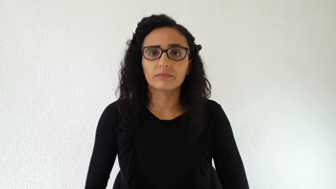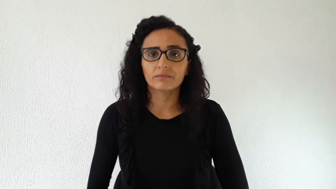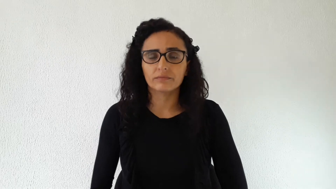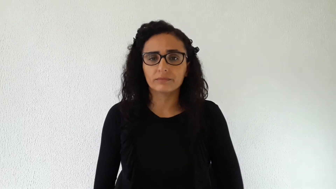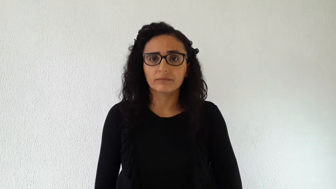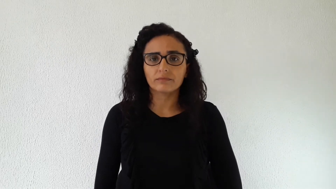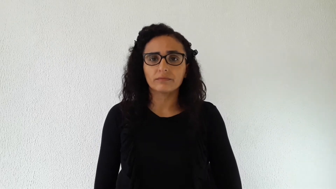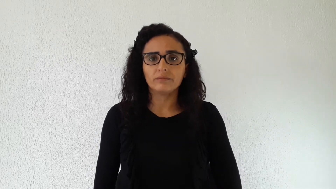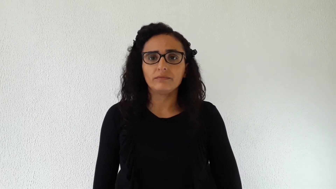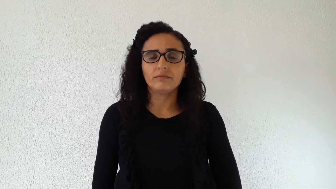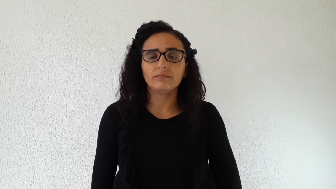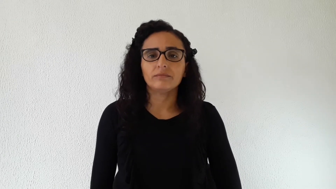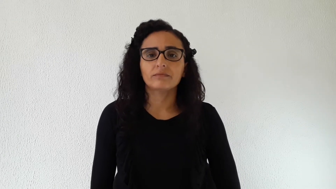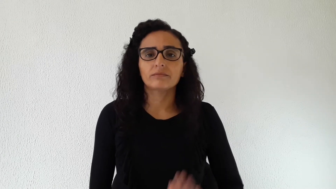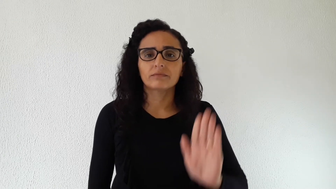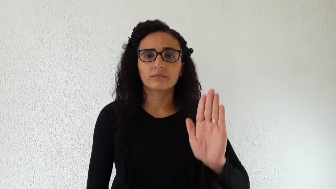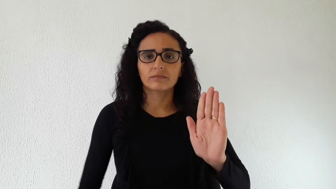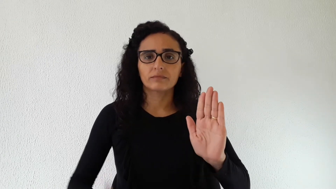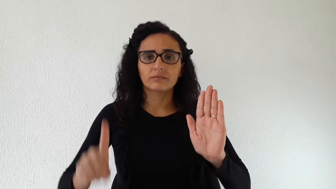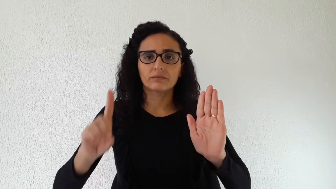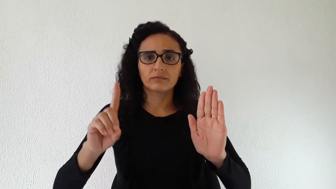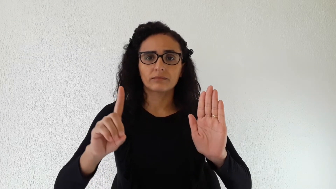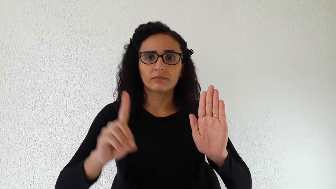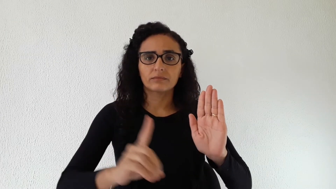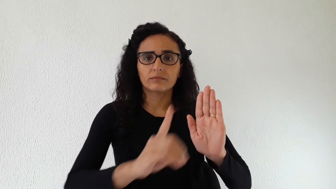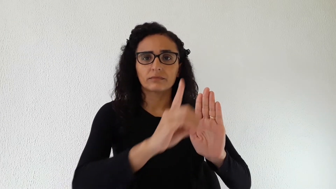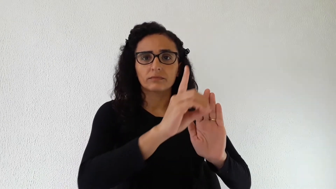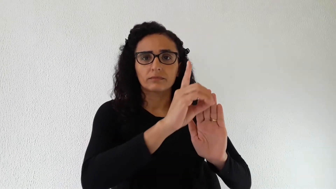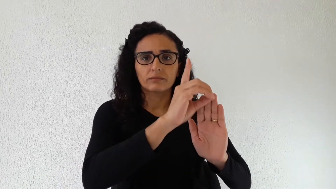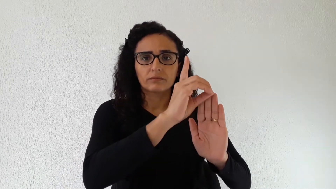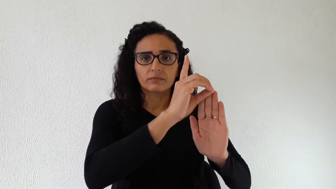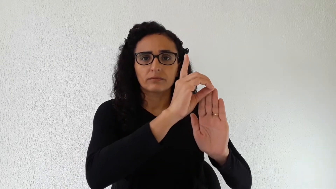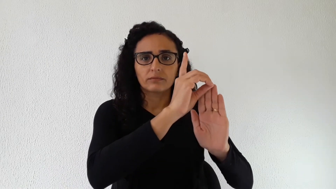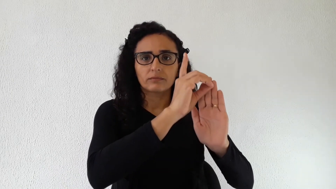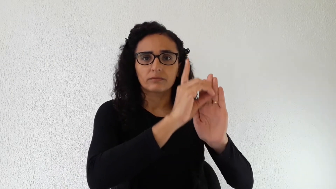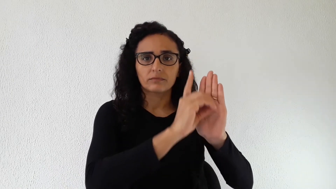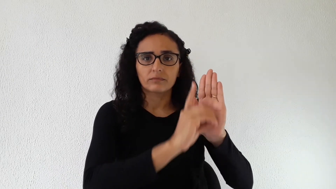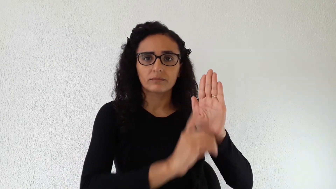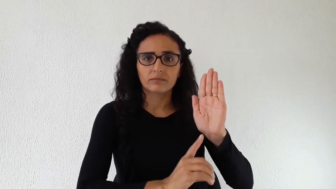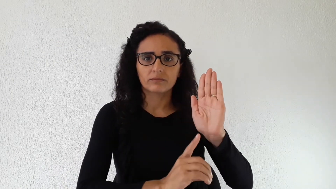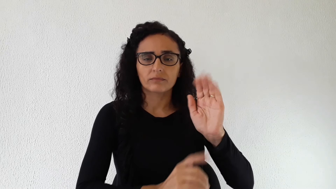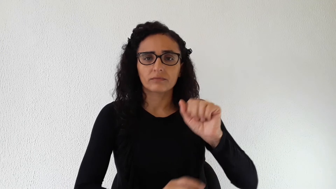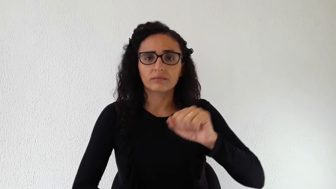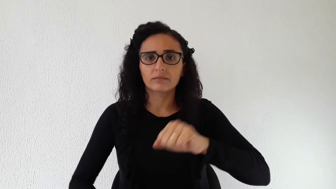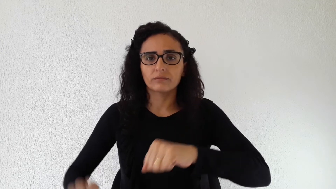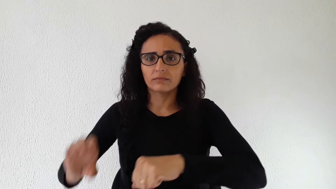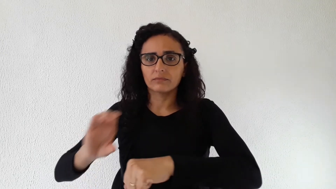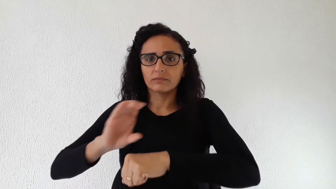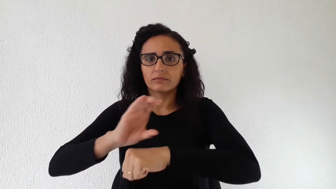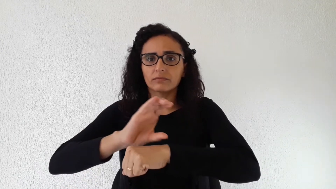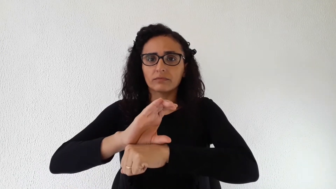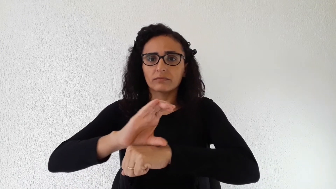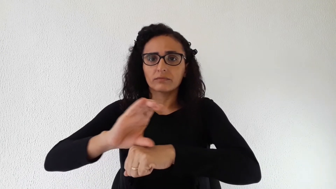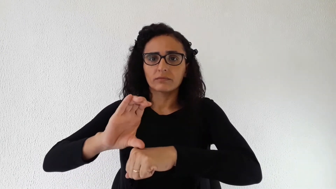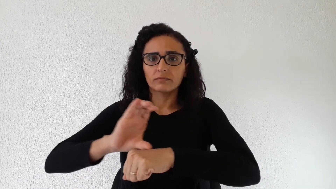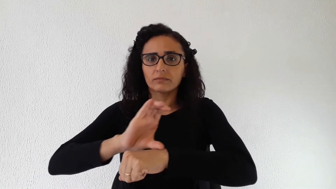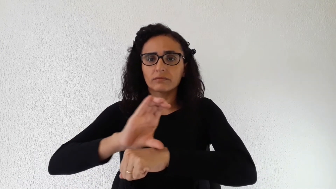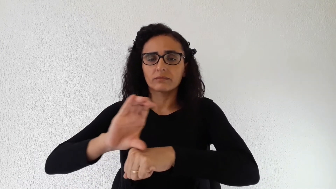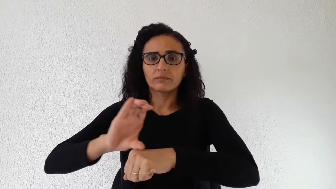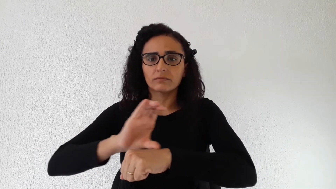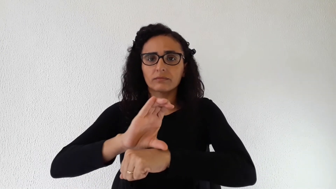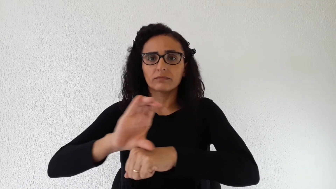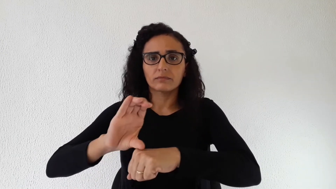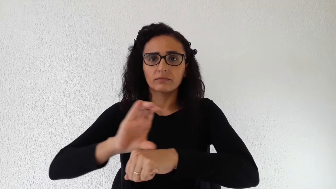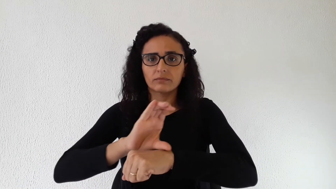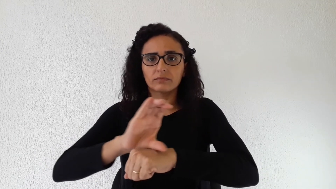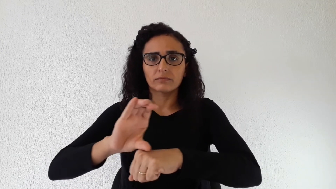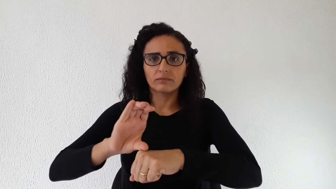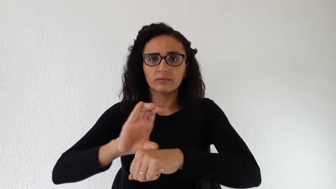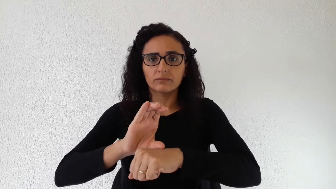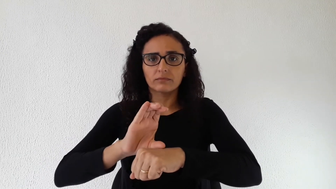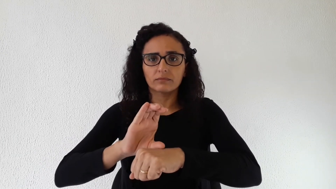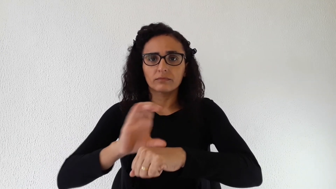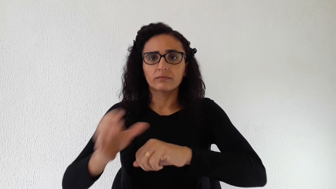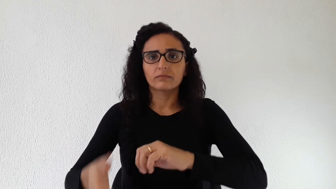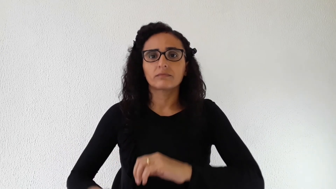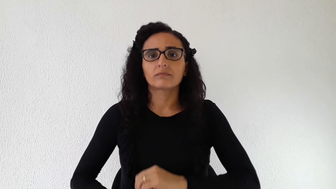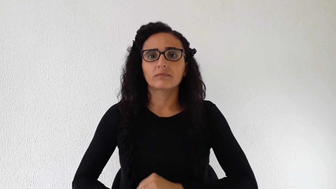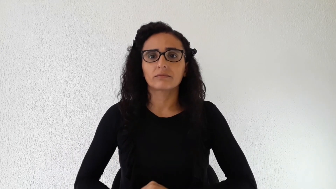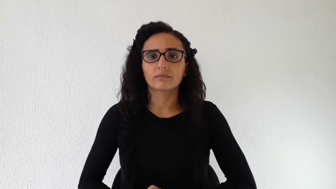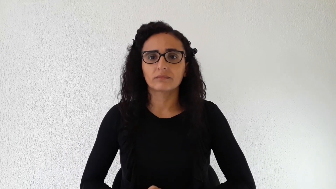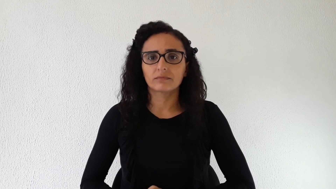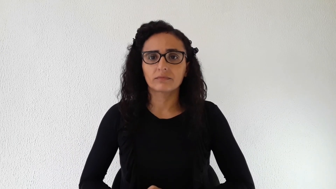DIREITO CONSTITUCIONAL